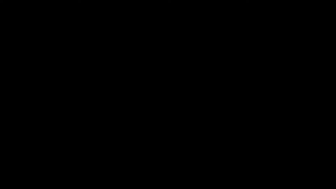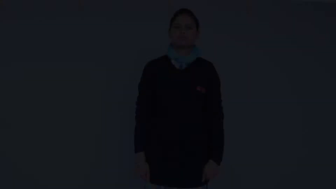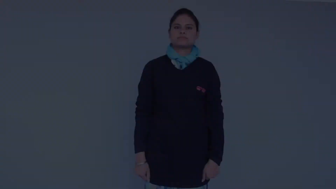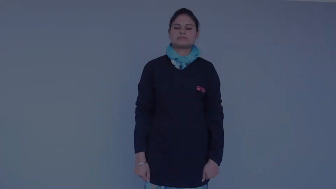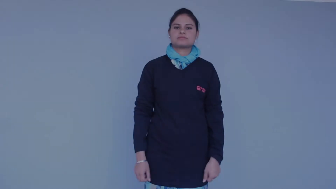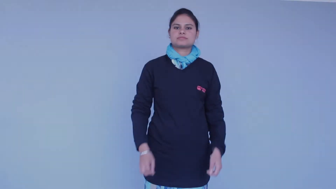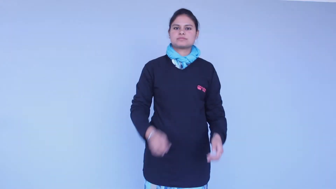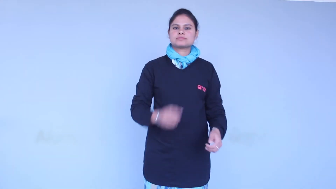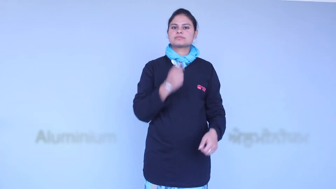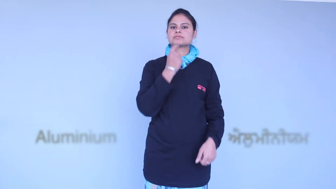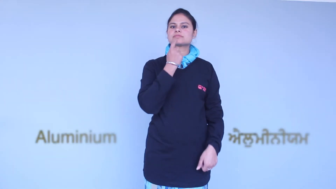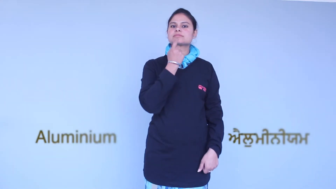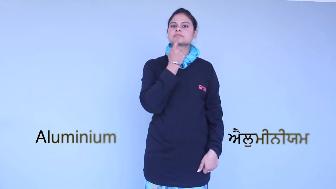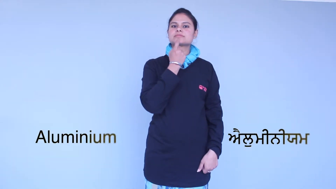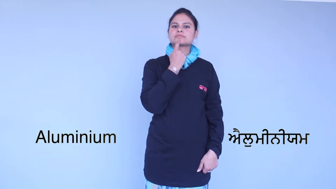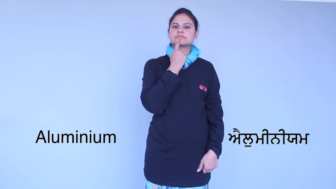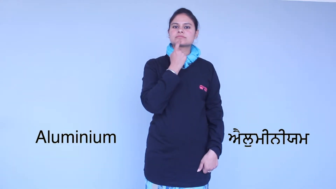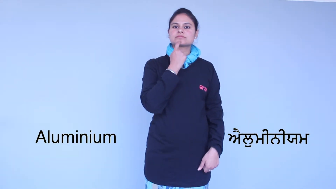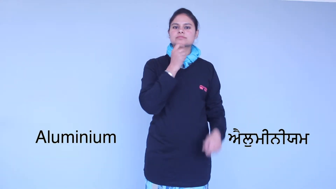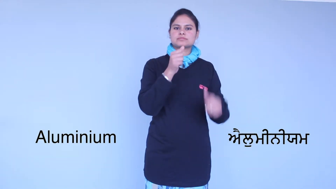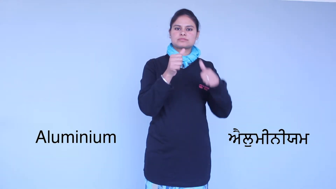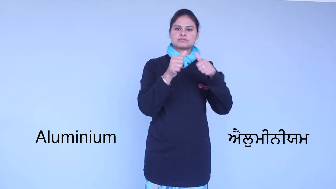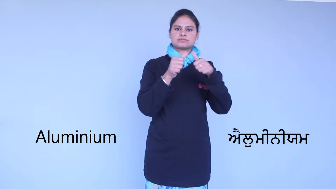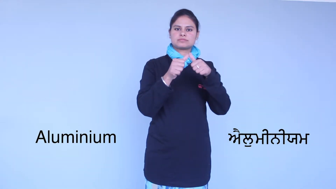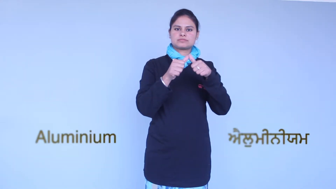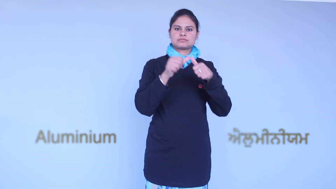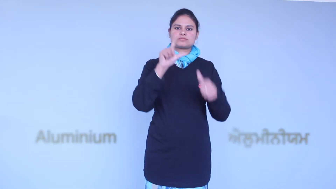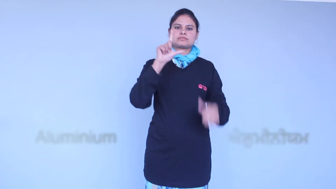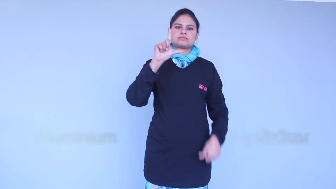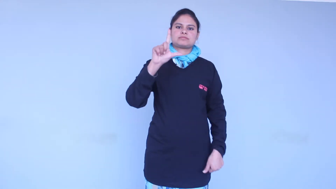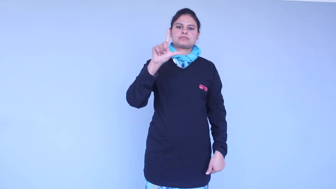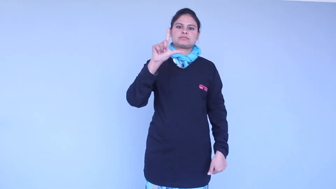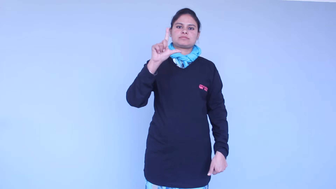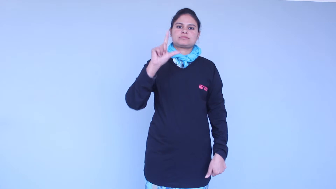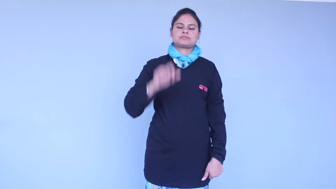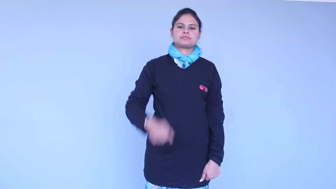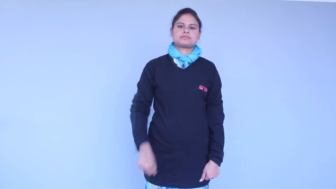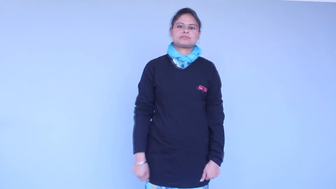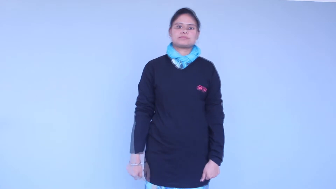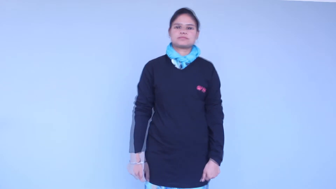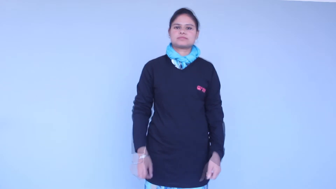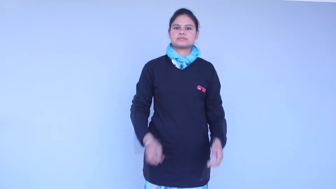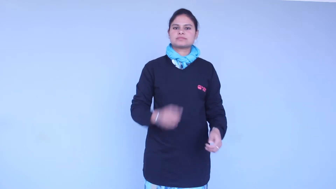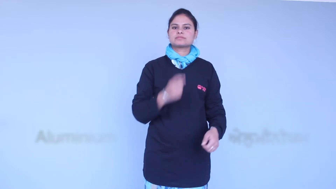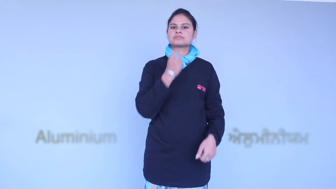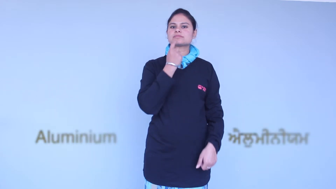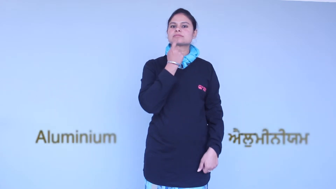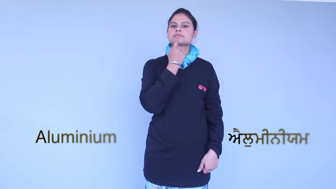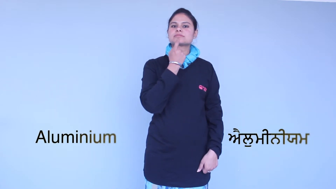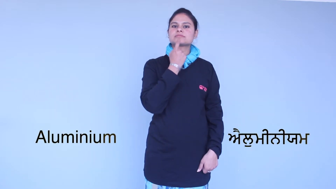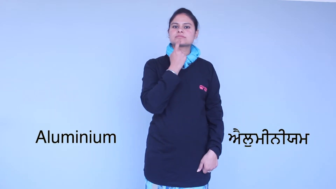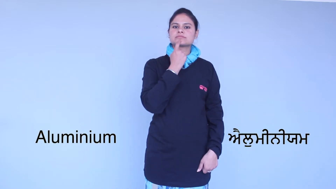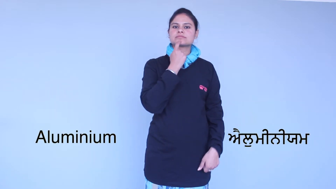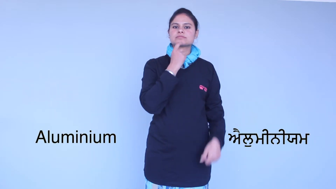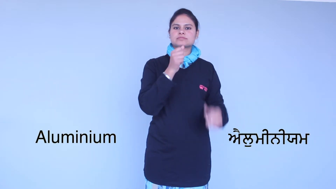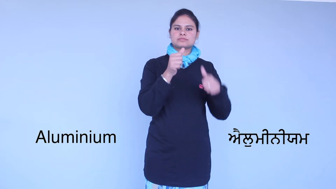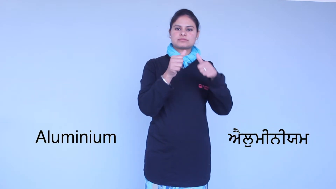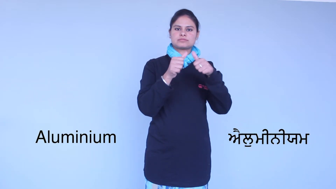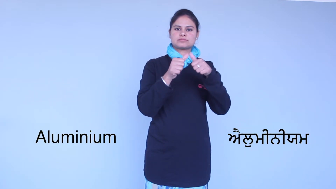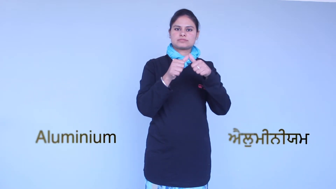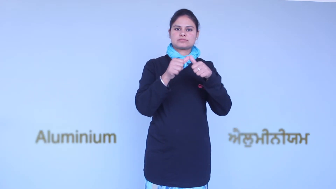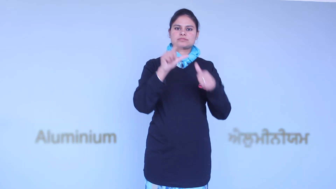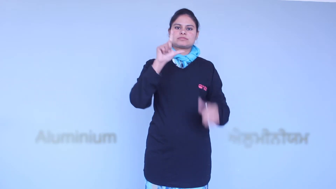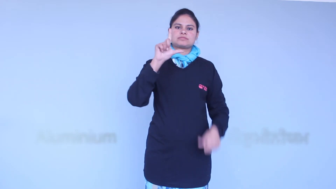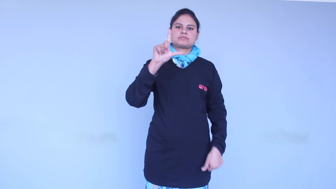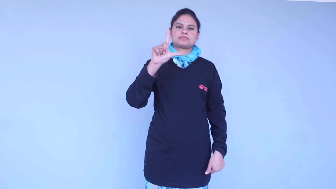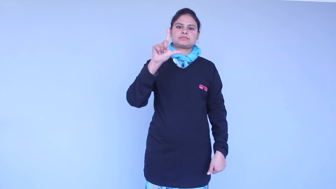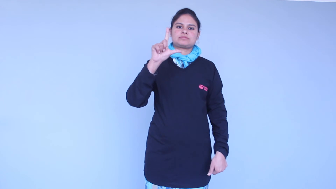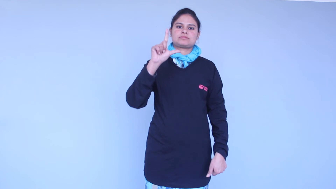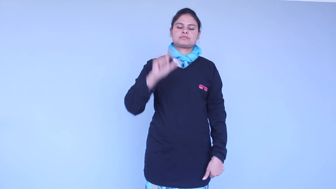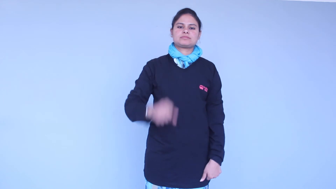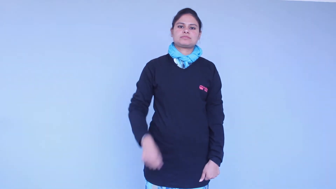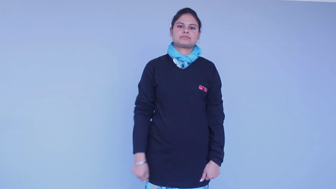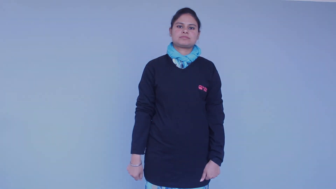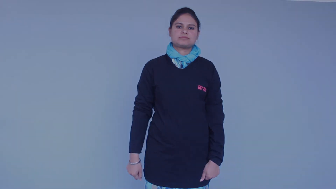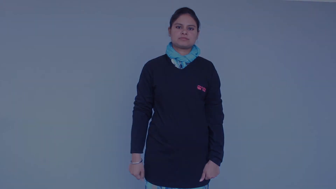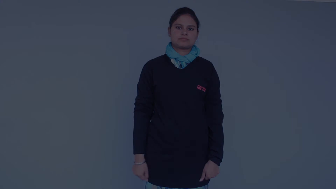ਅੈਲੁਮੀਨੀਯਮ